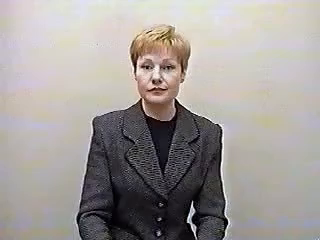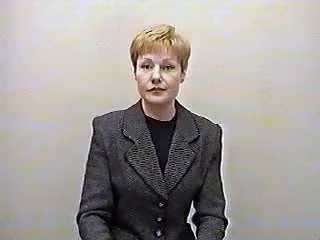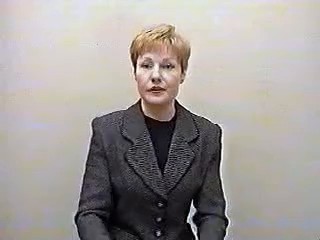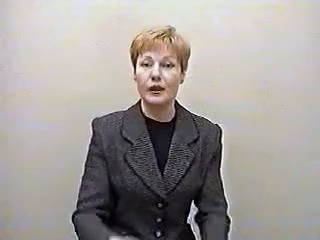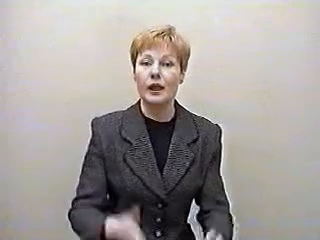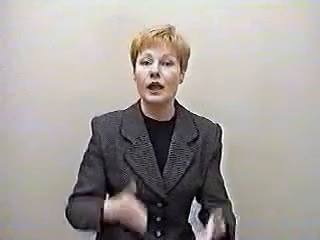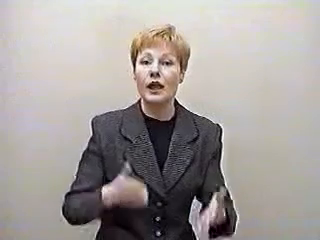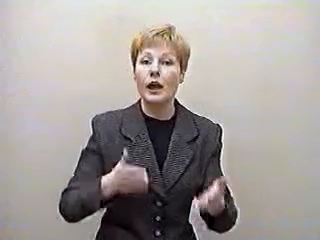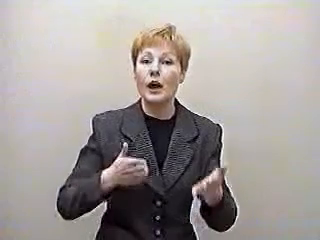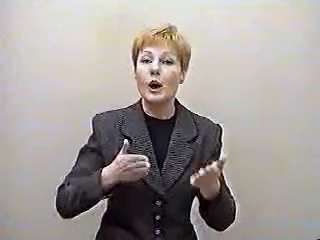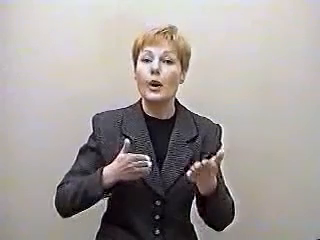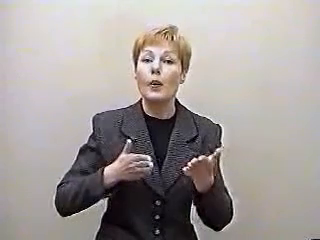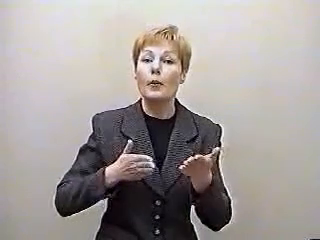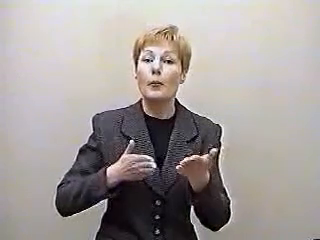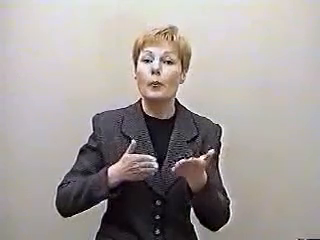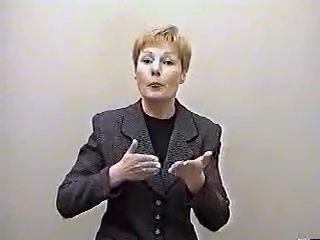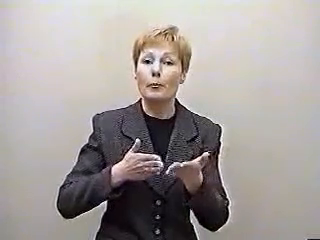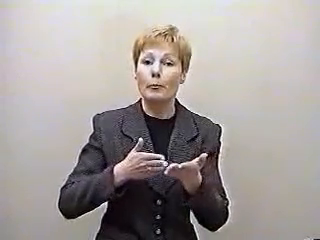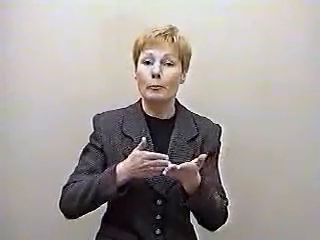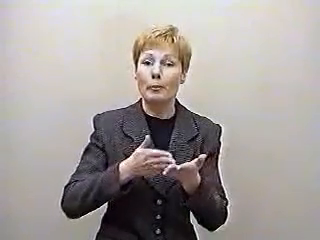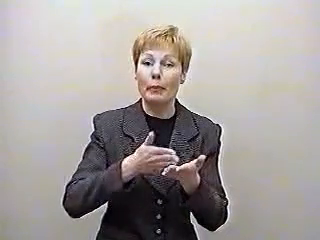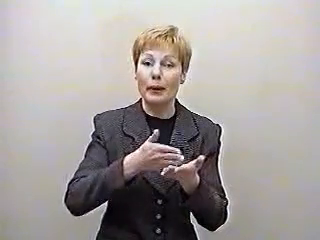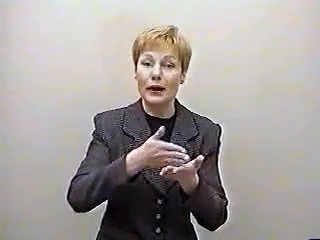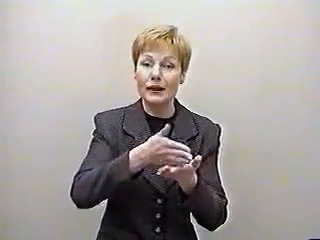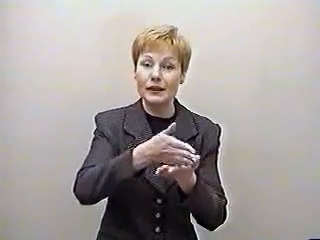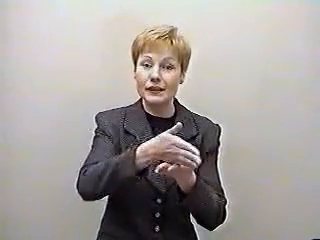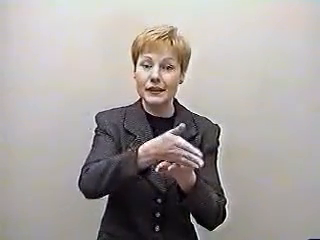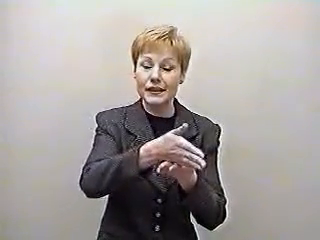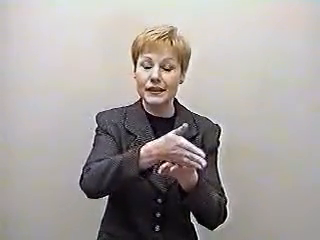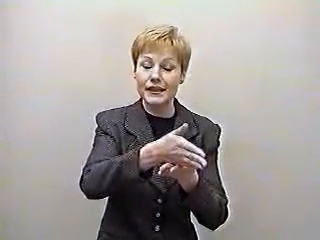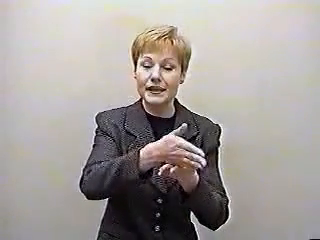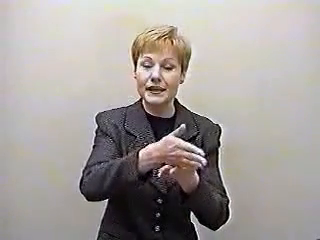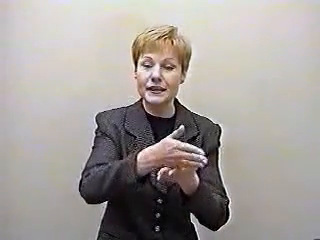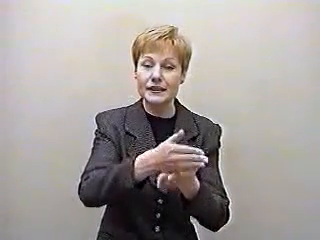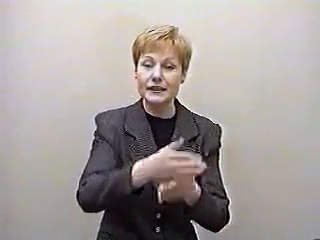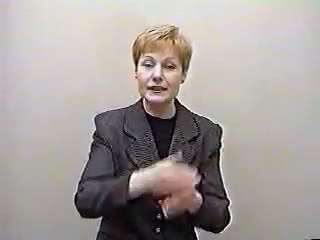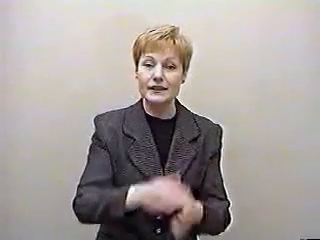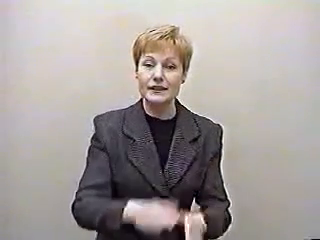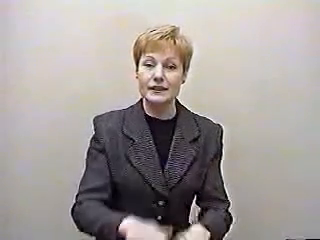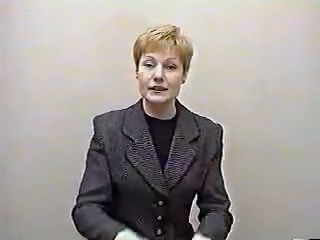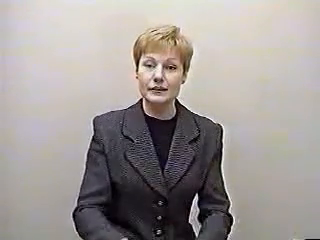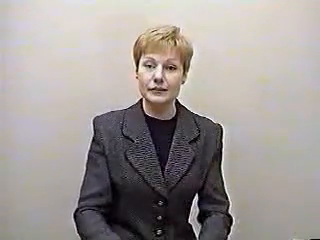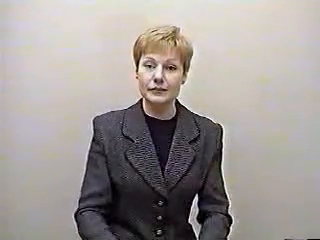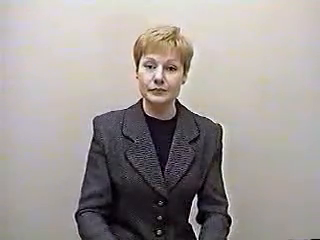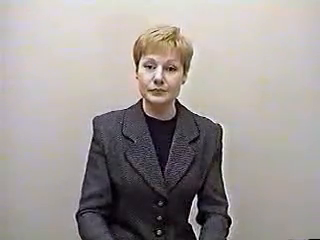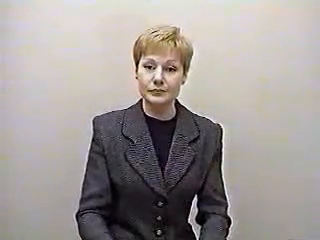подъезд